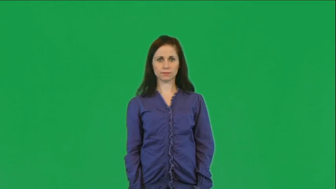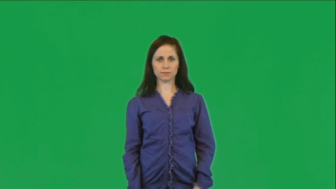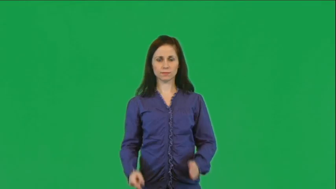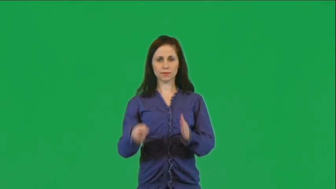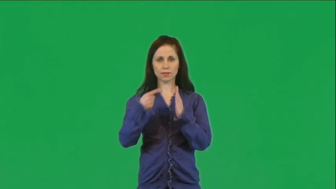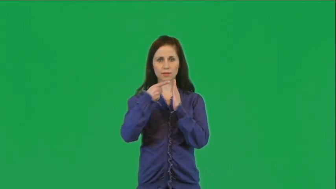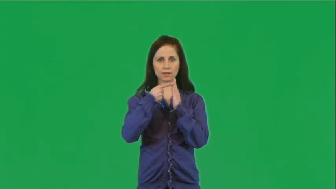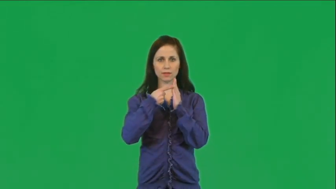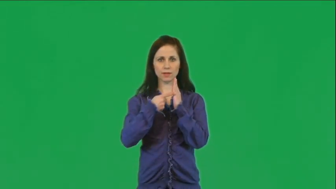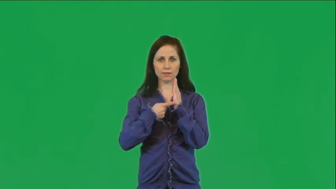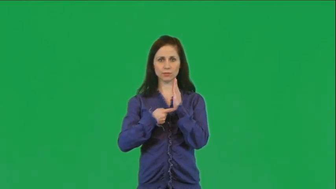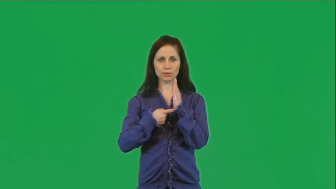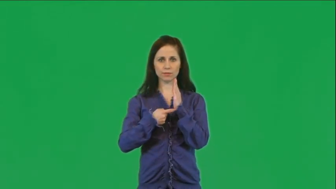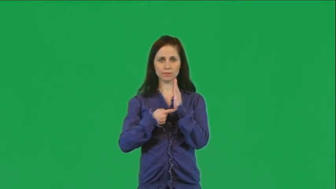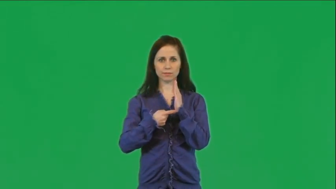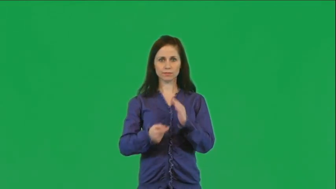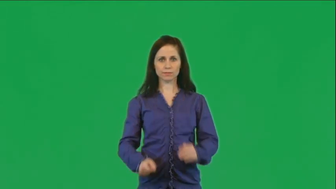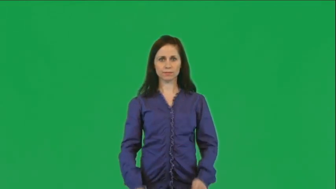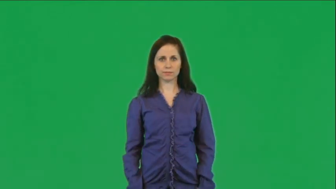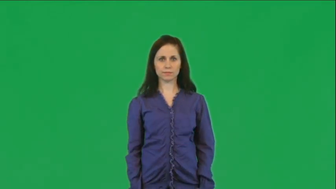krawędź